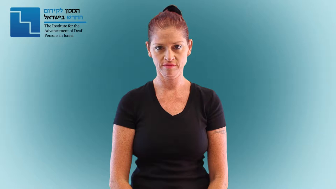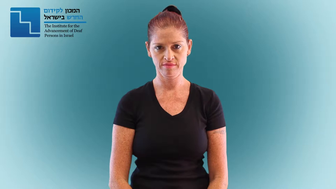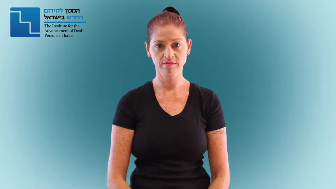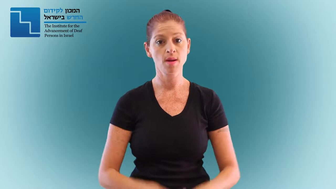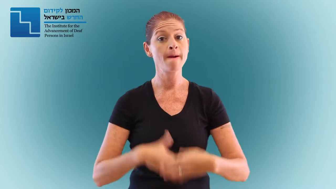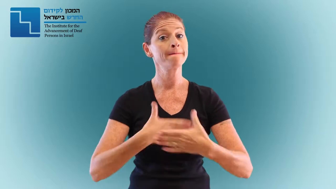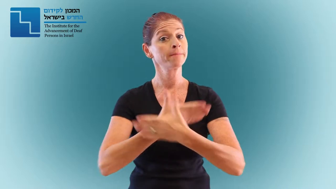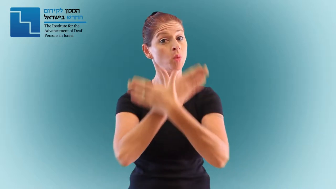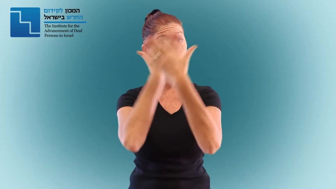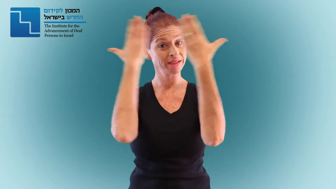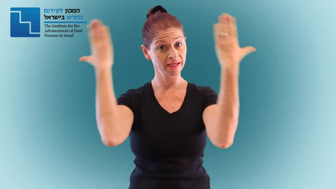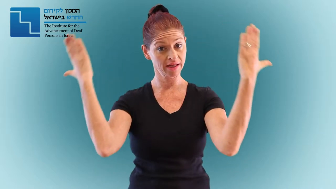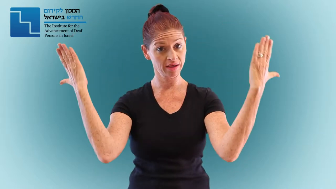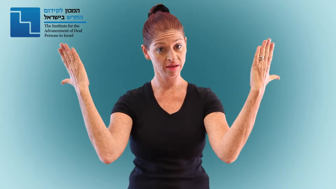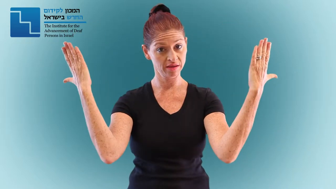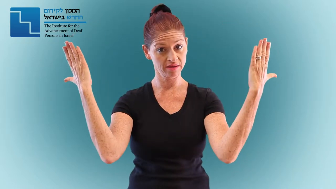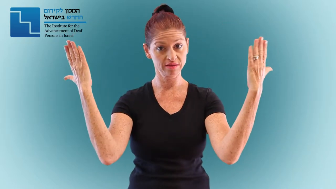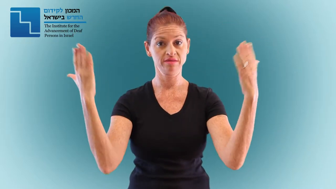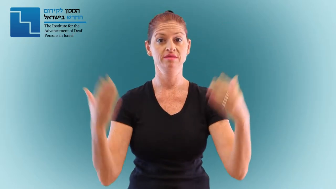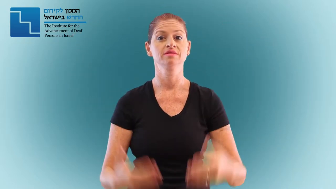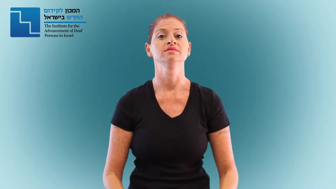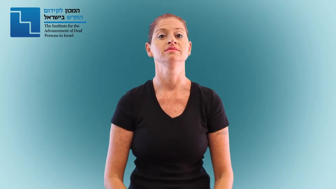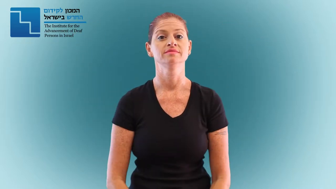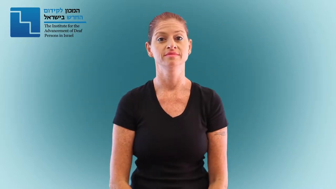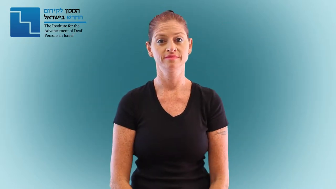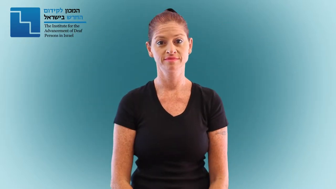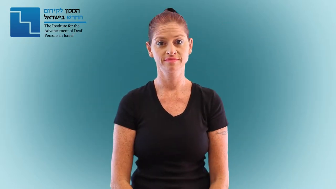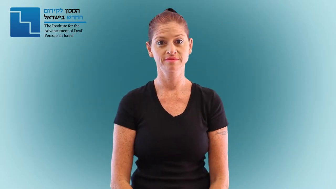בוקר